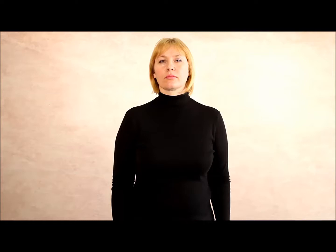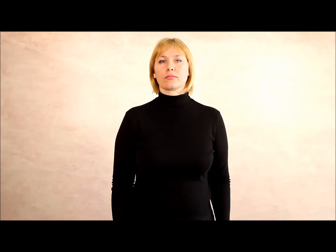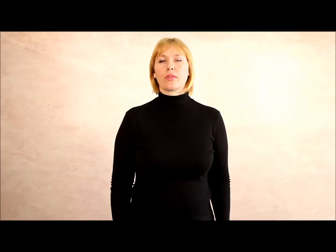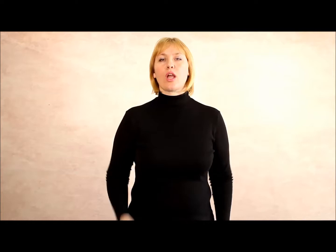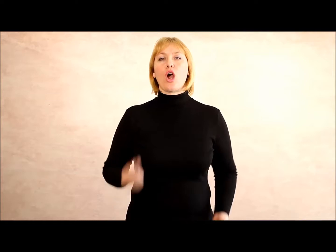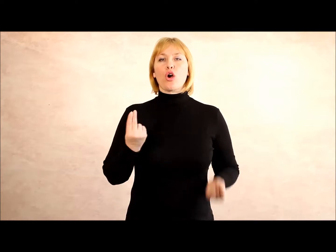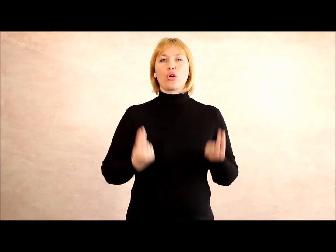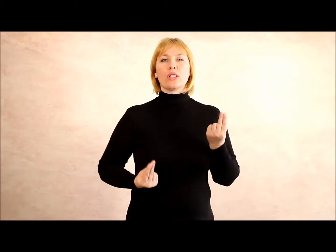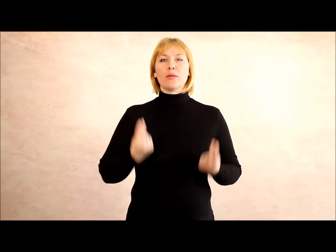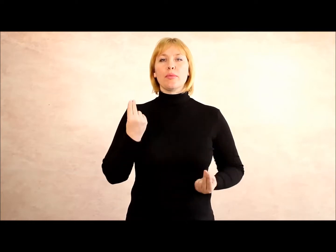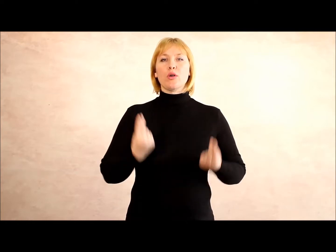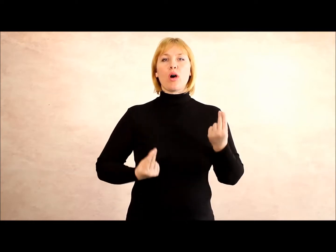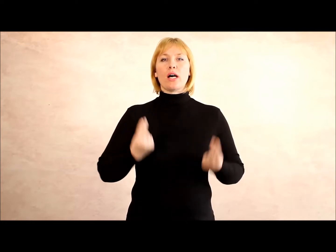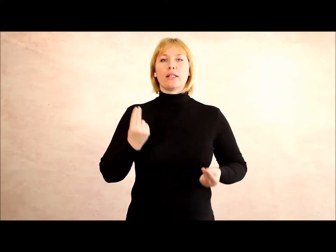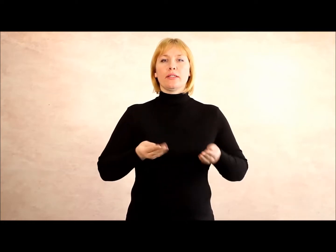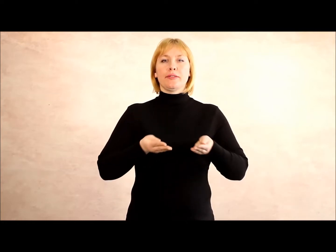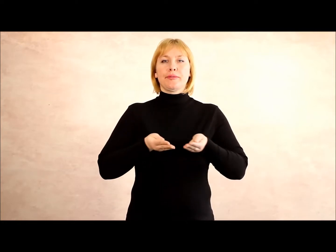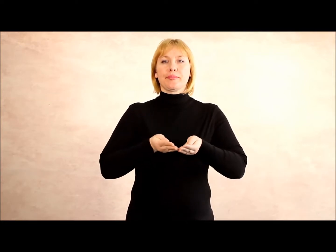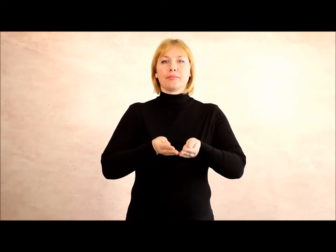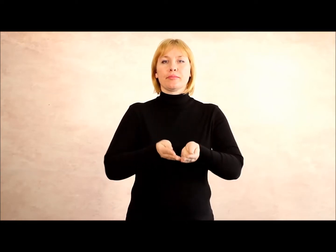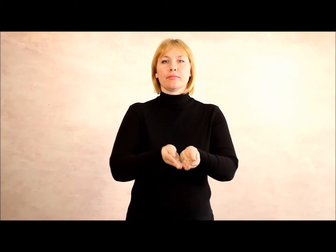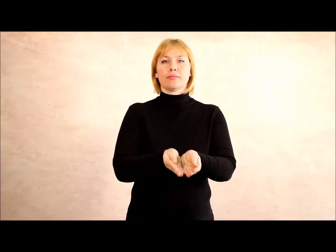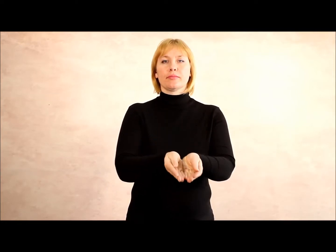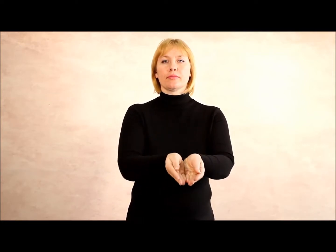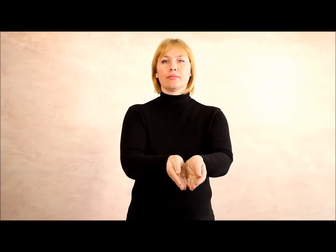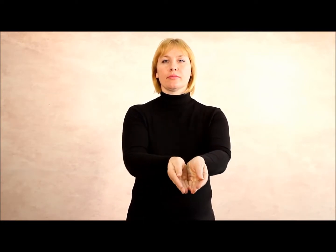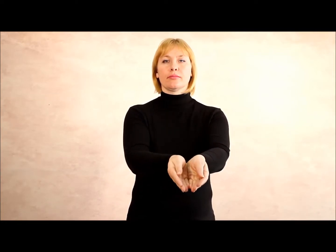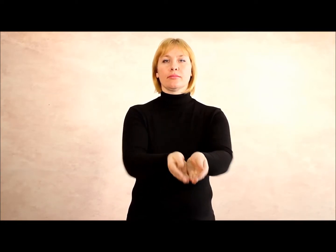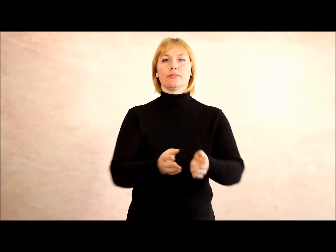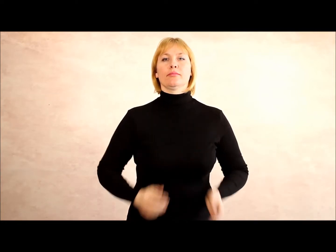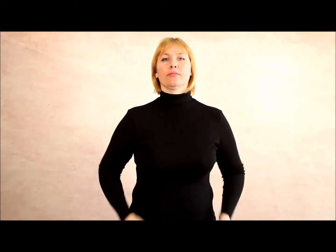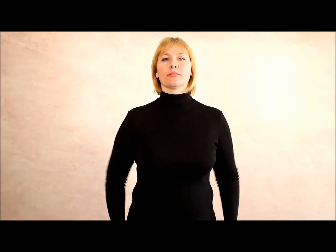Corabioară